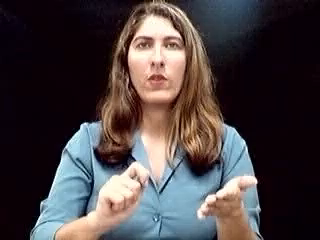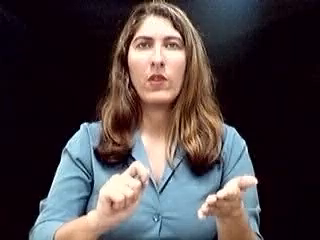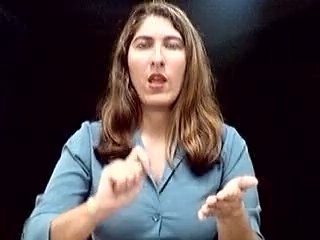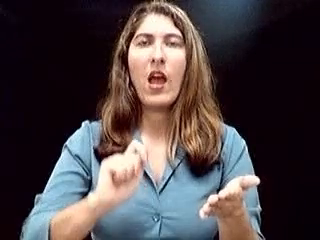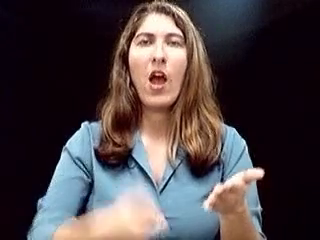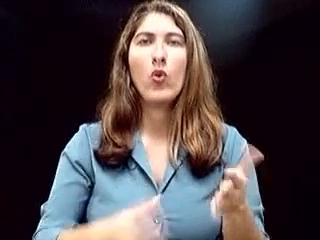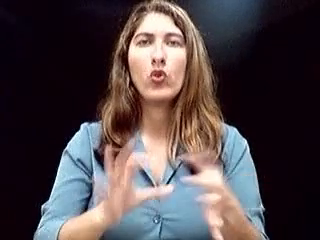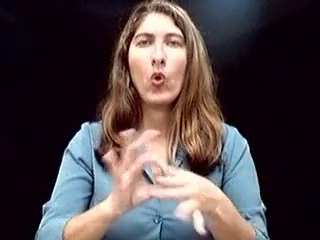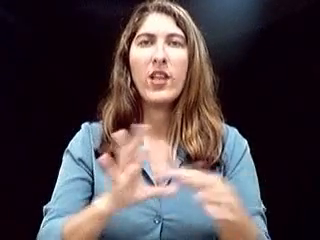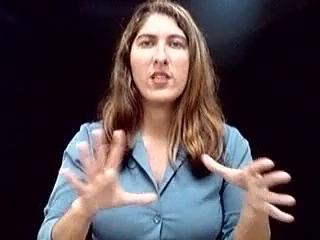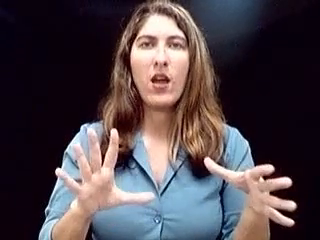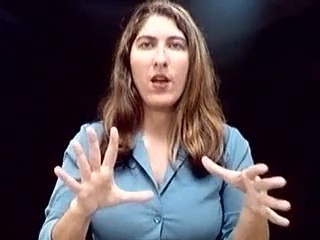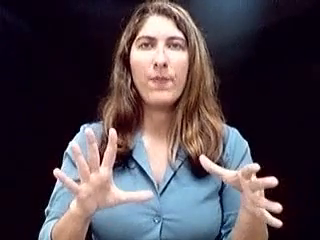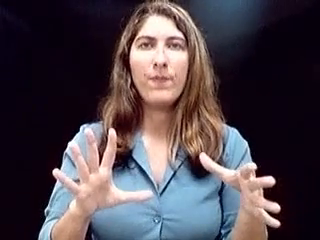autorizar